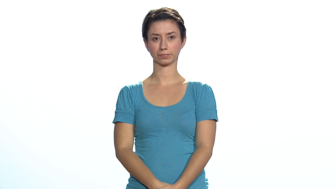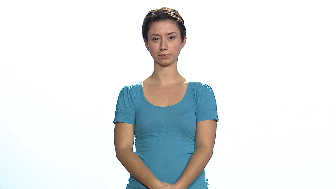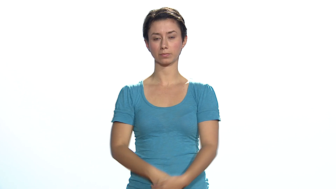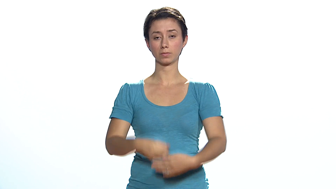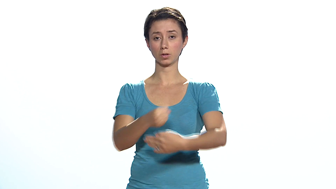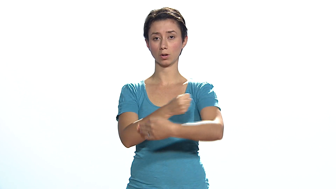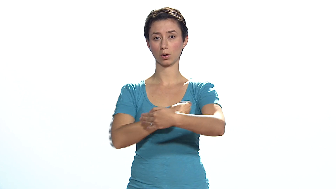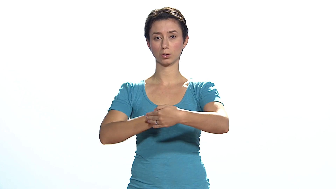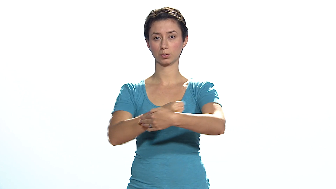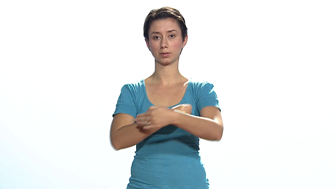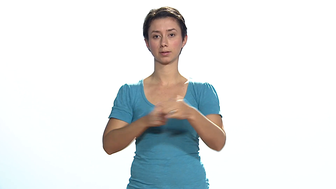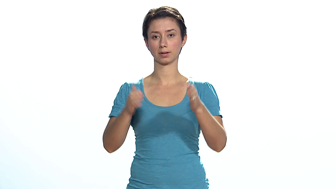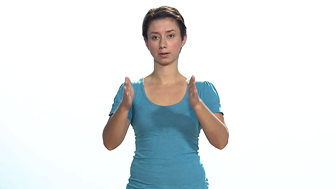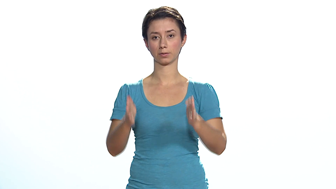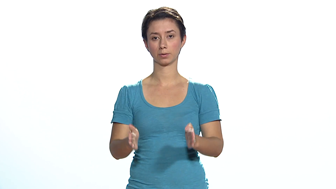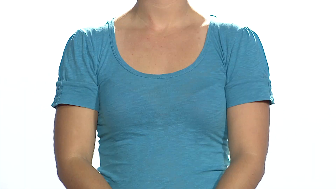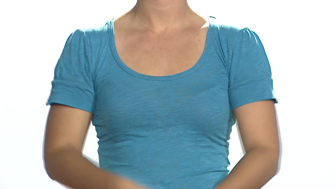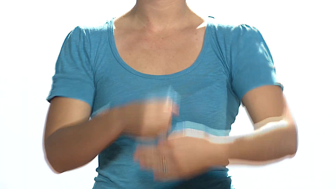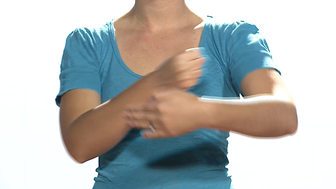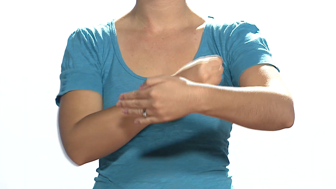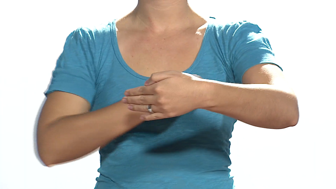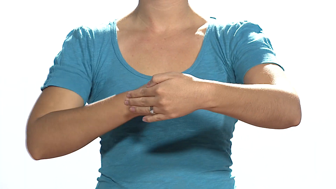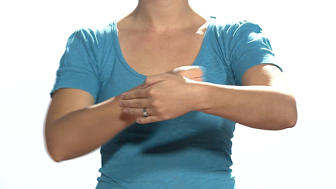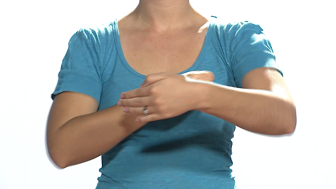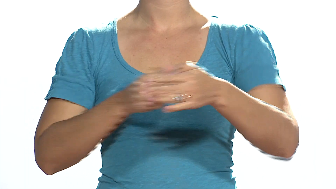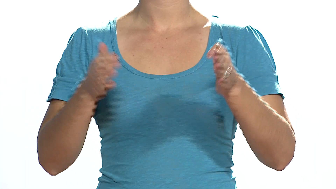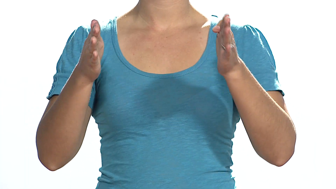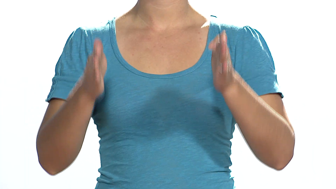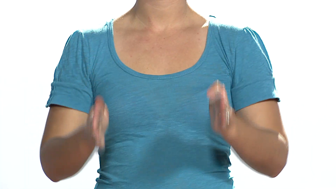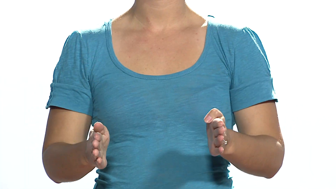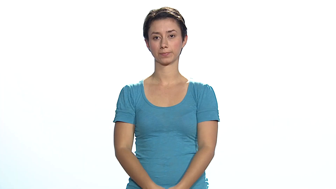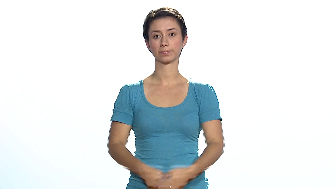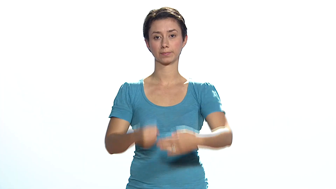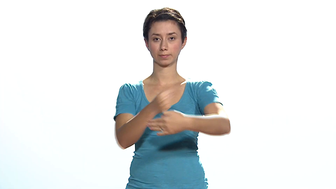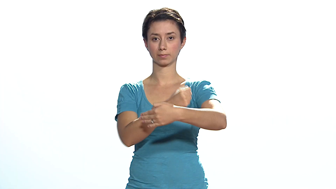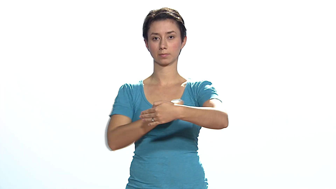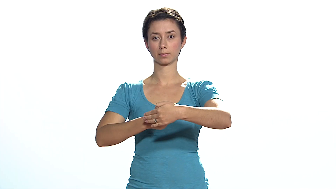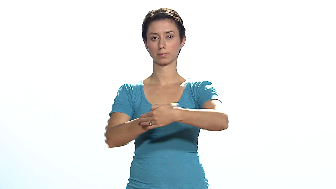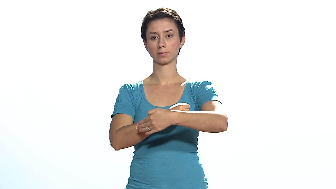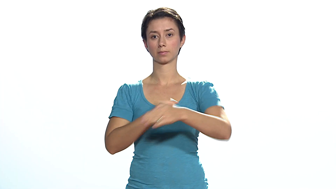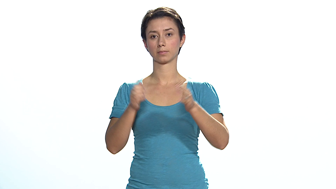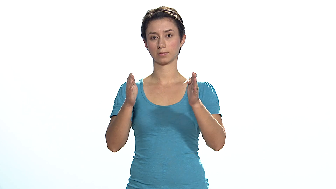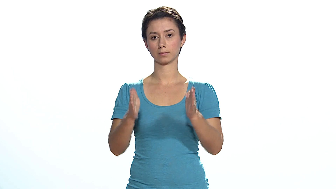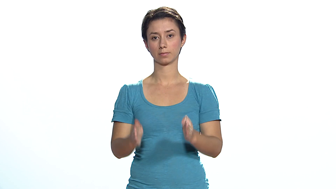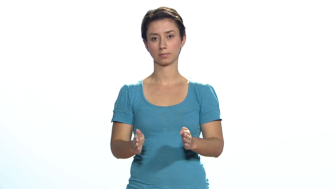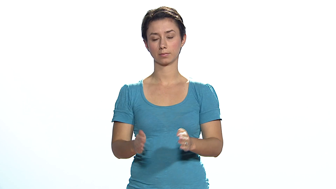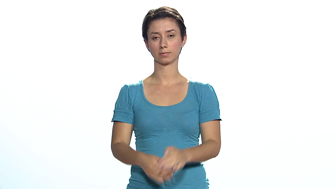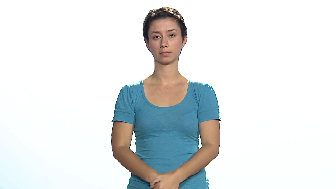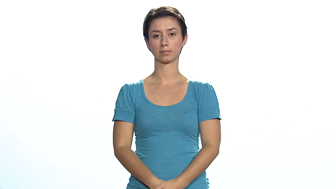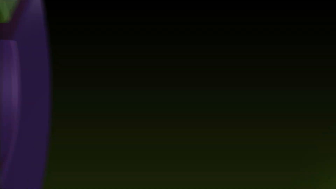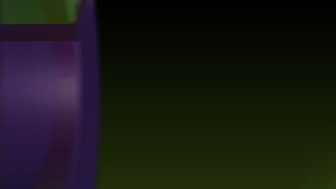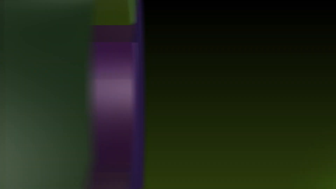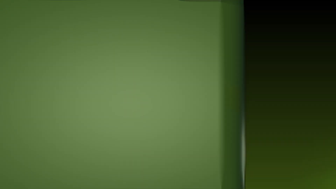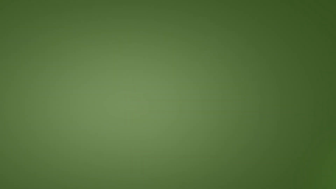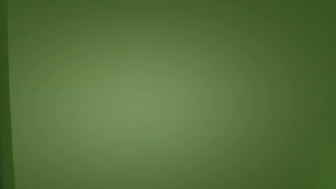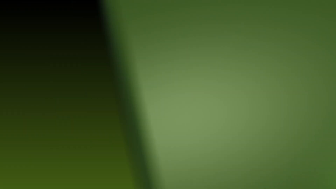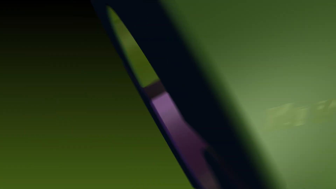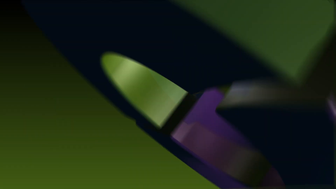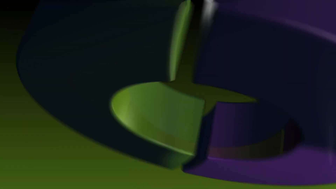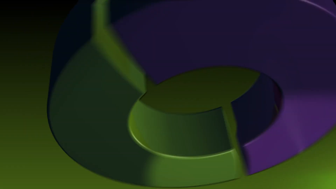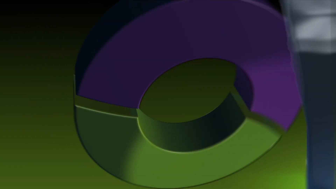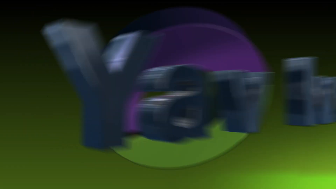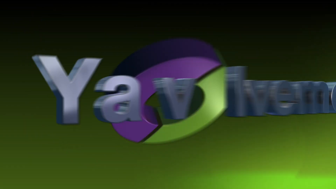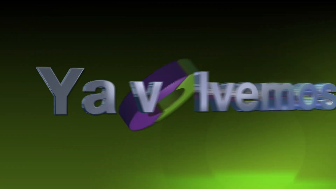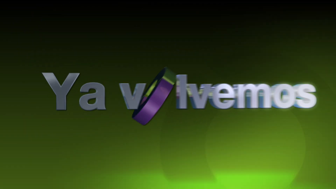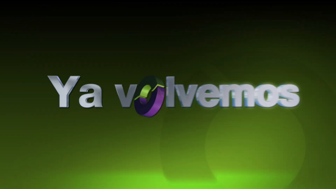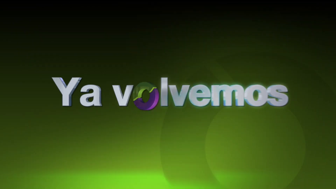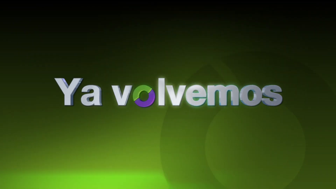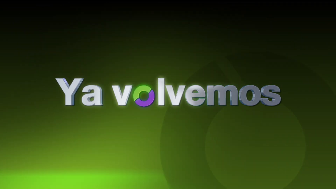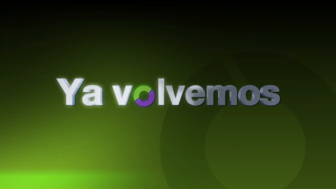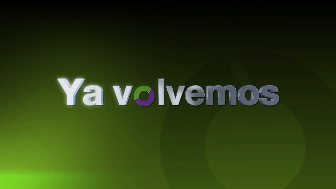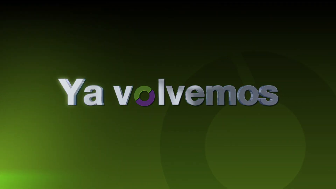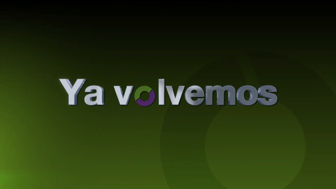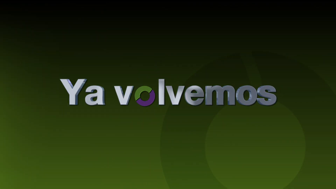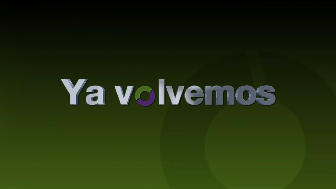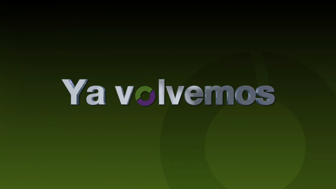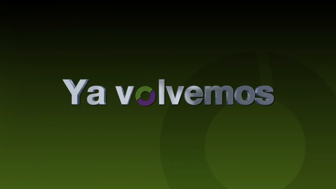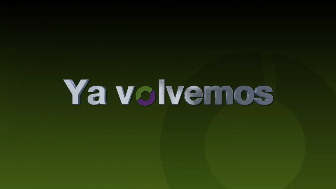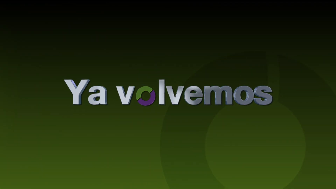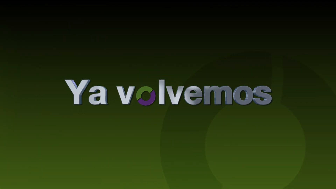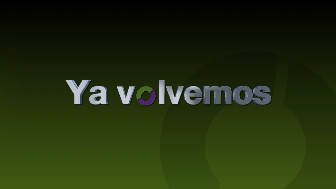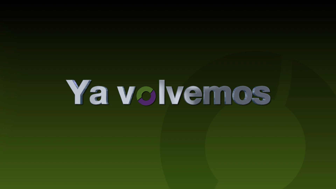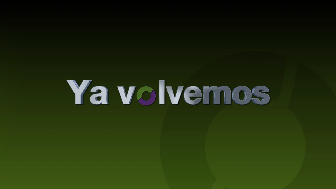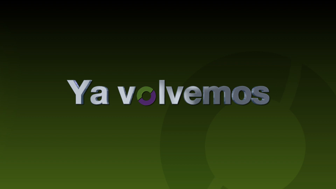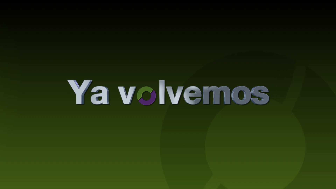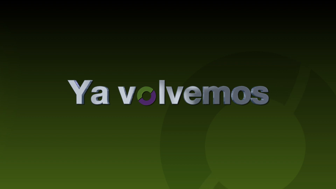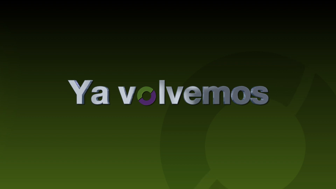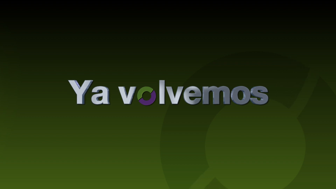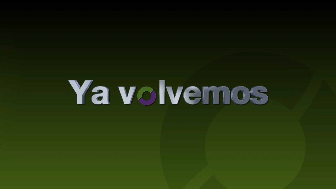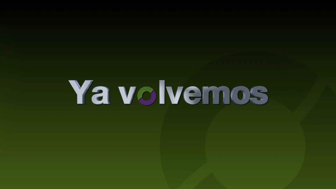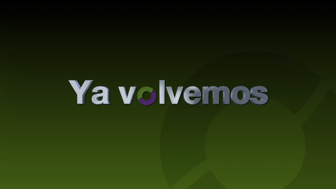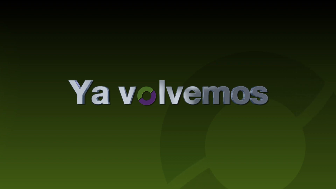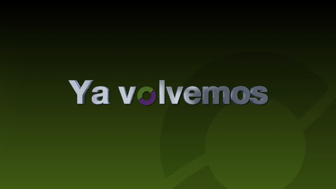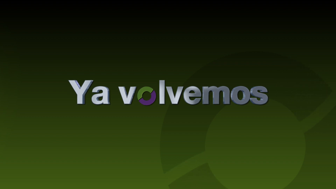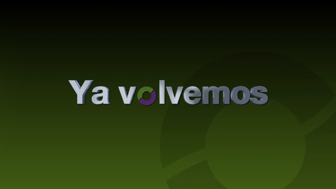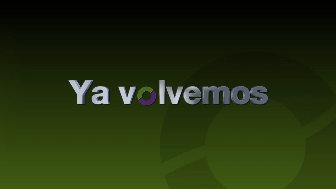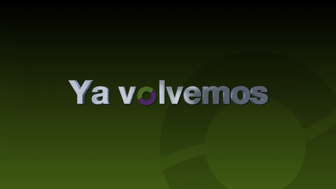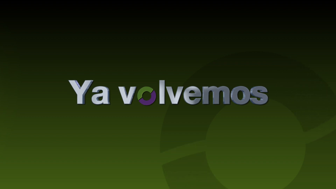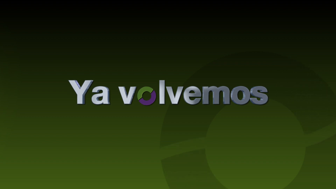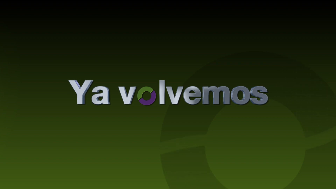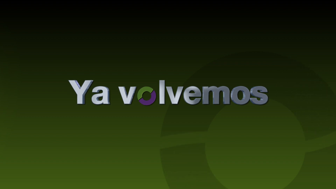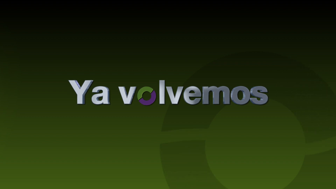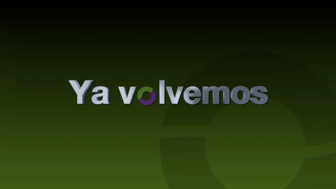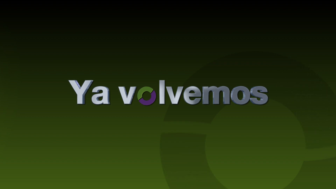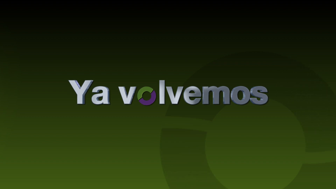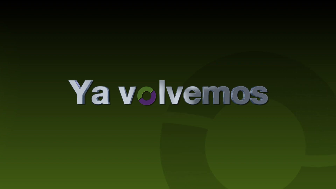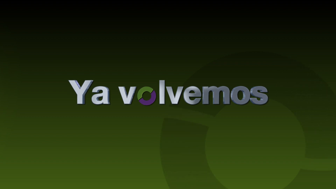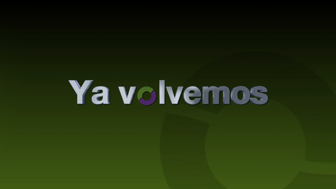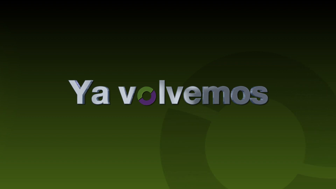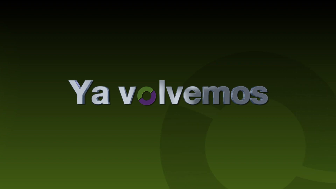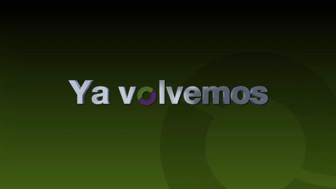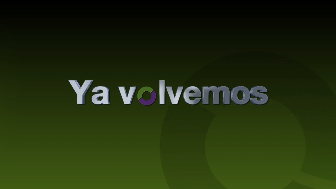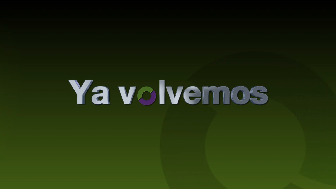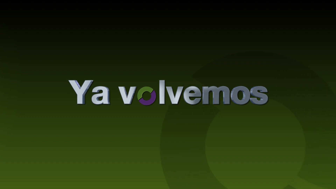Cocinero